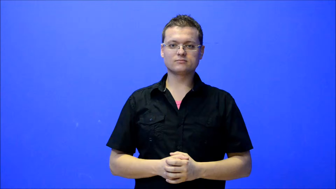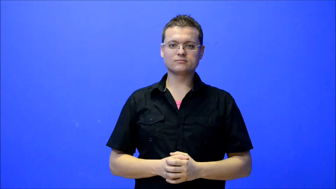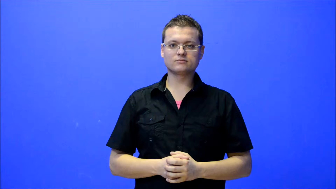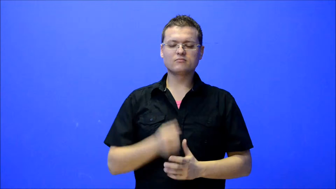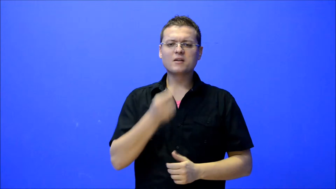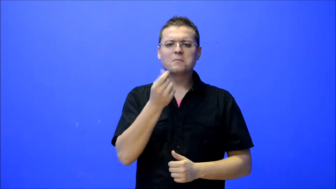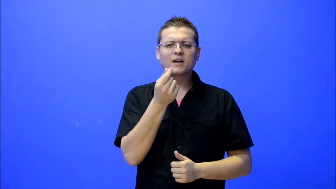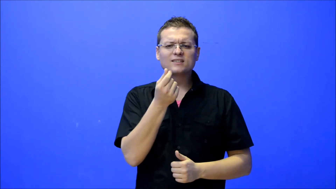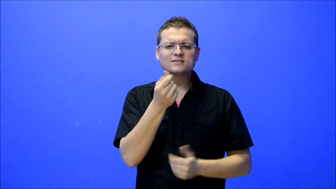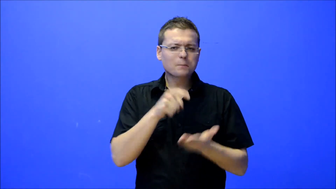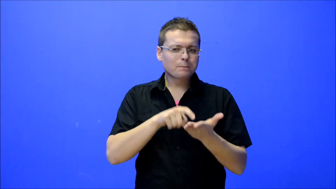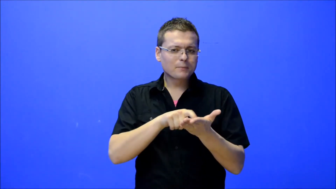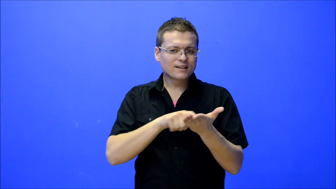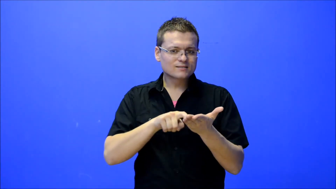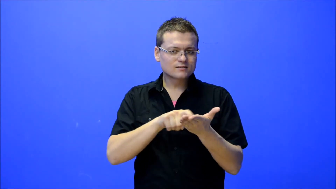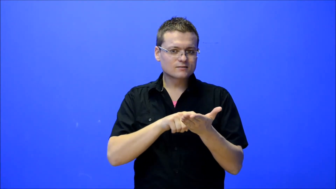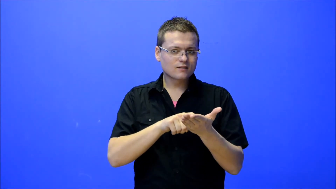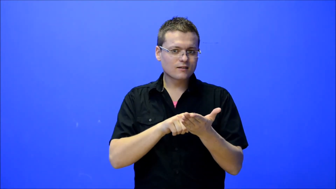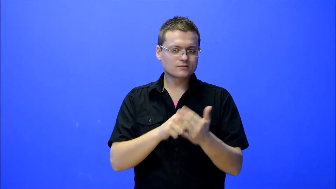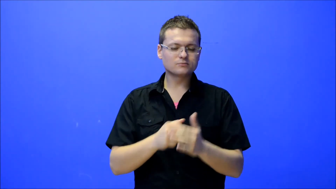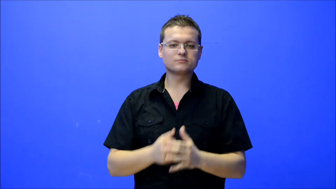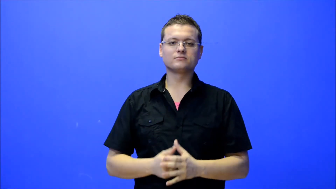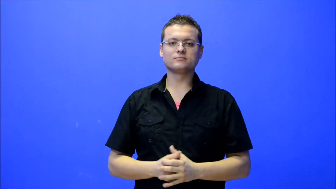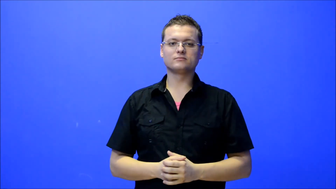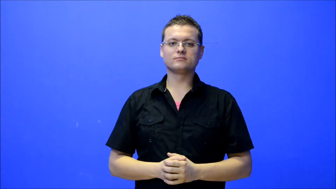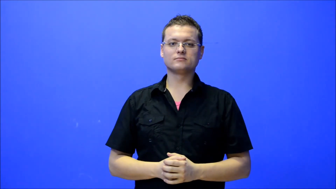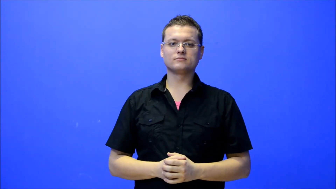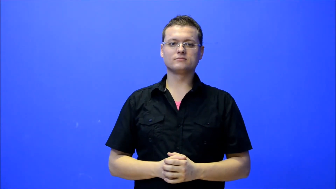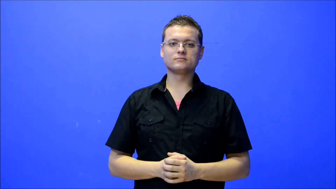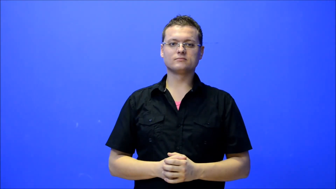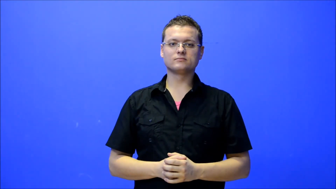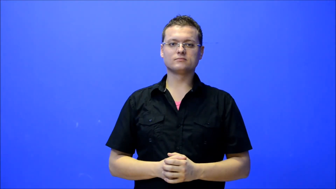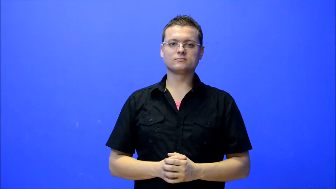mince